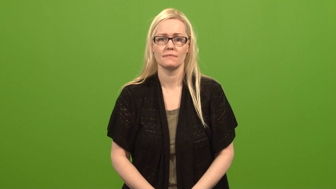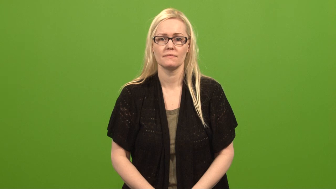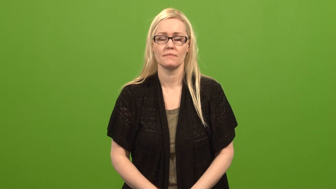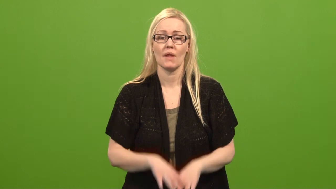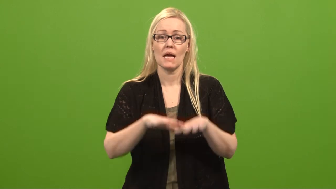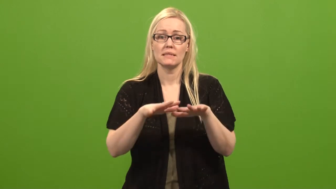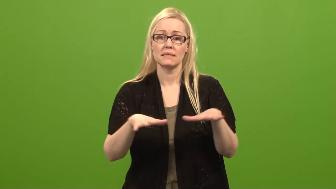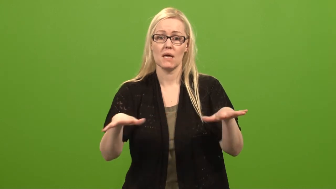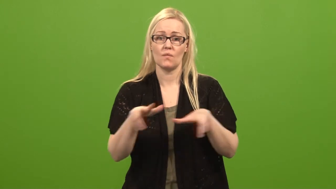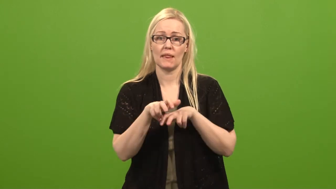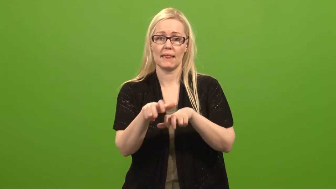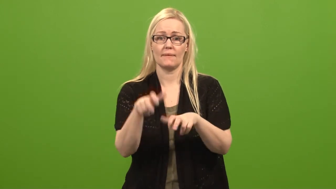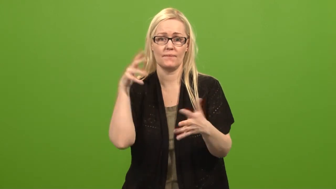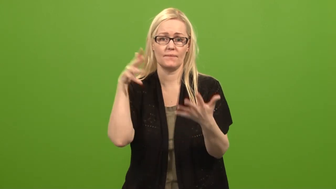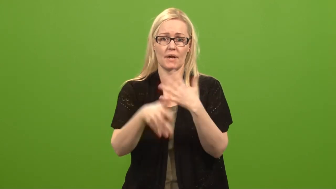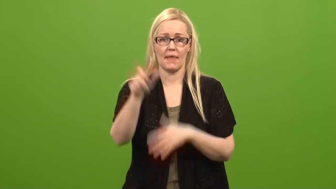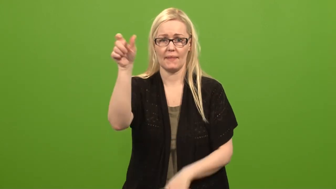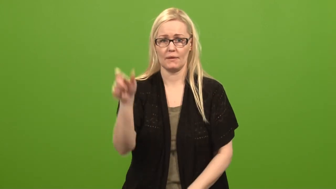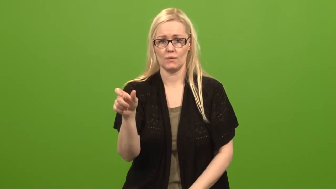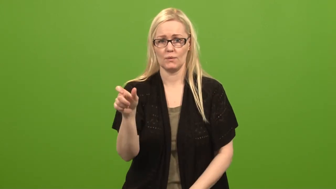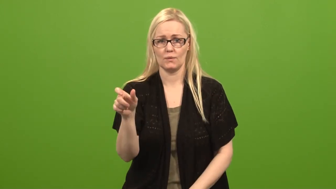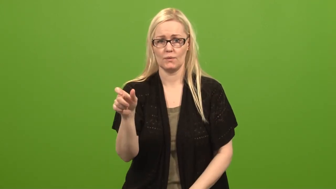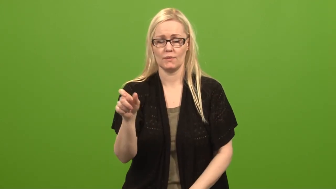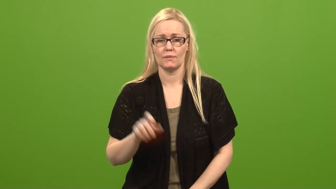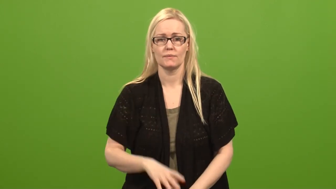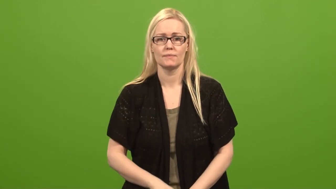Sjávardýrafræðingur